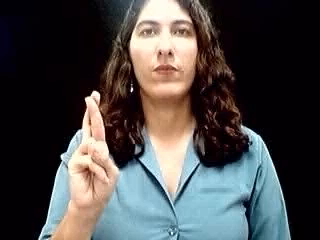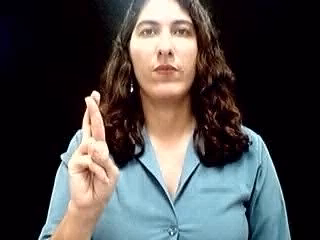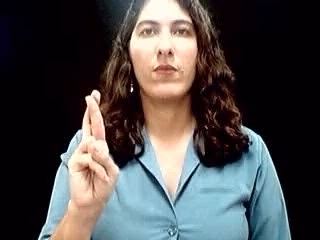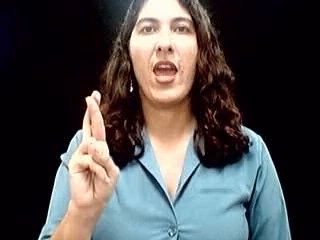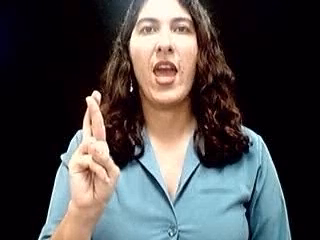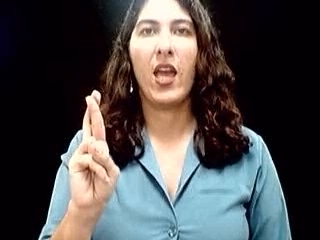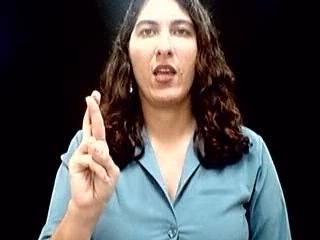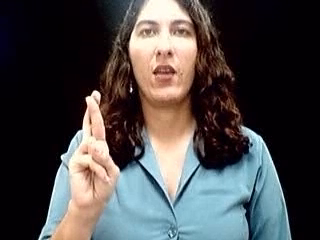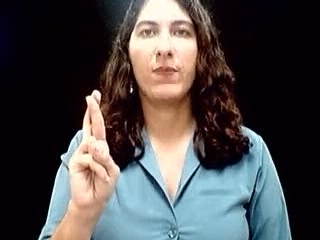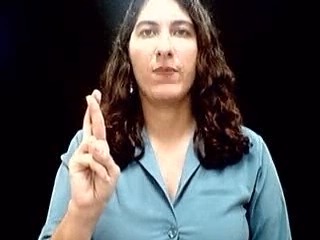R